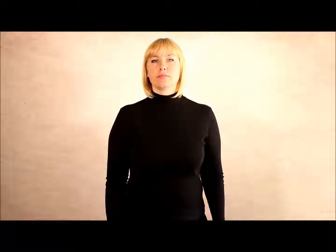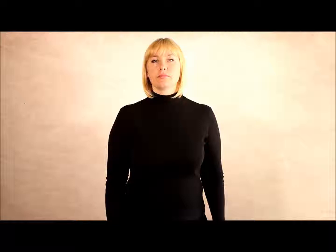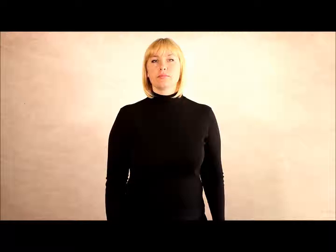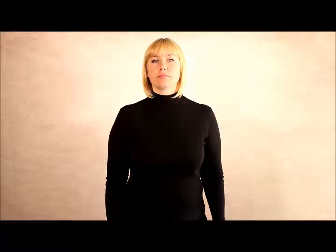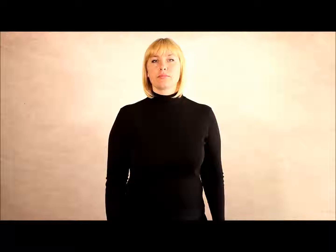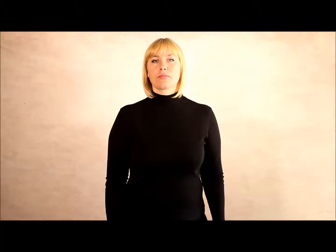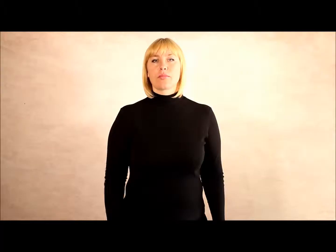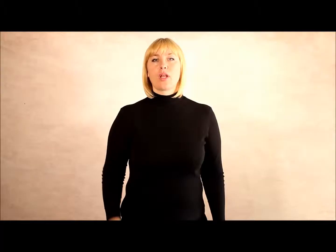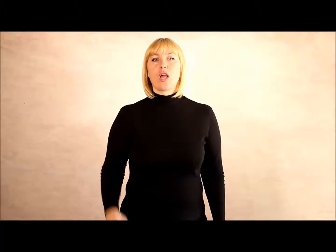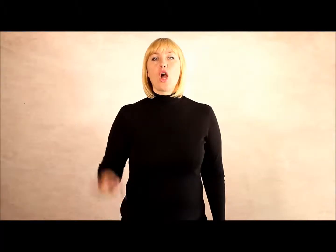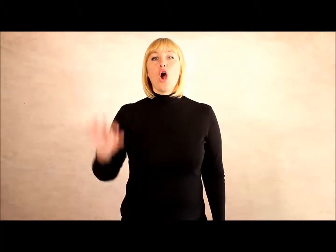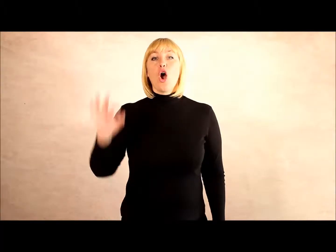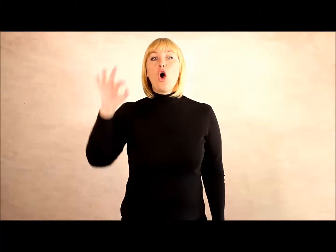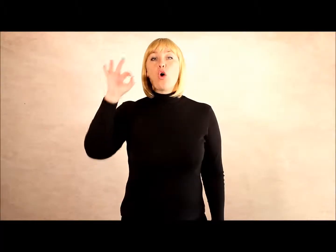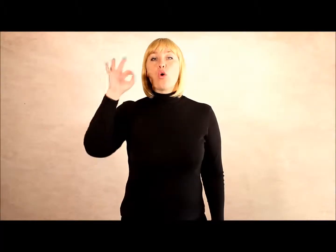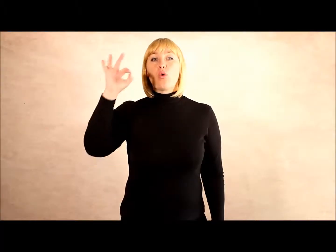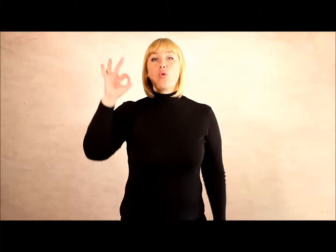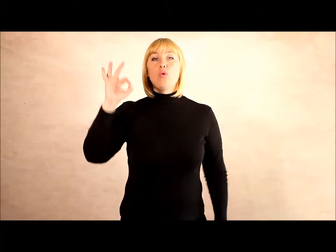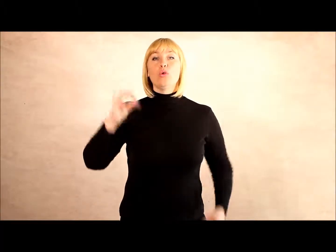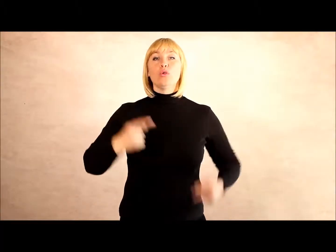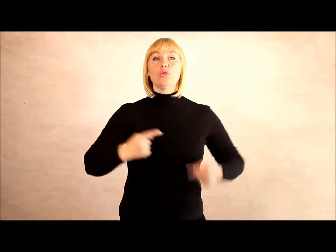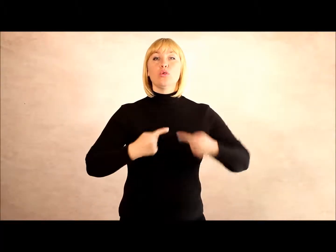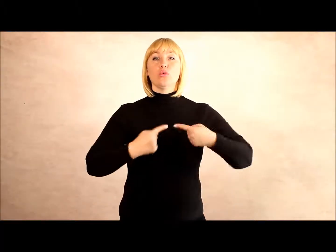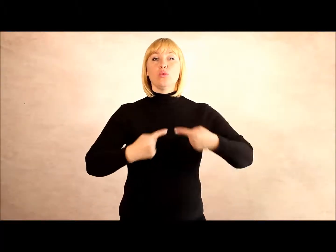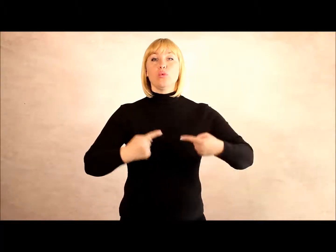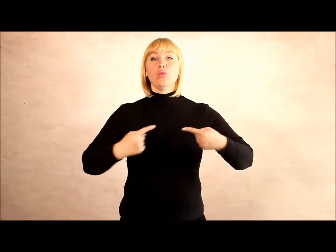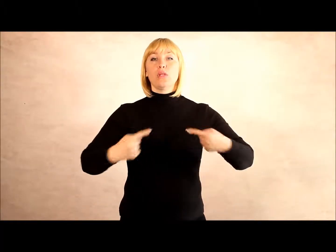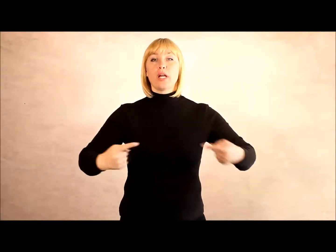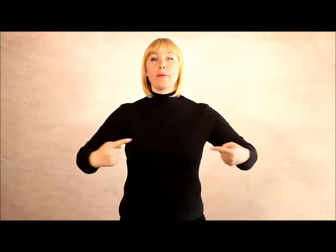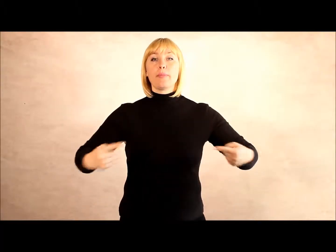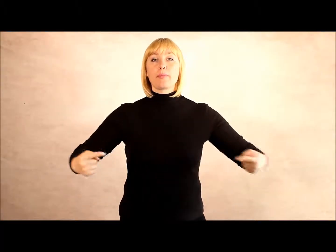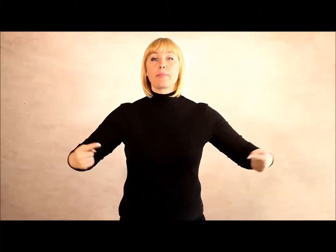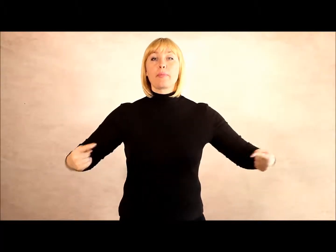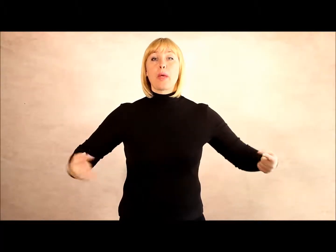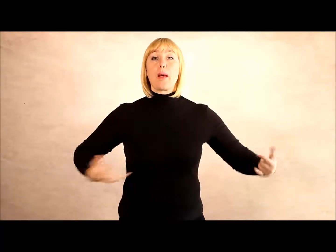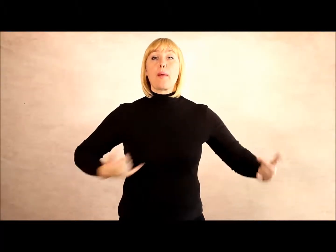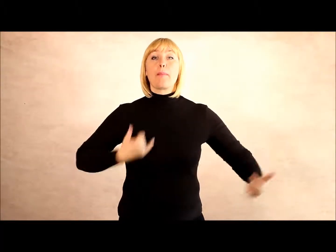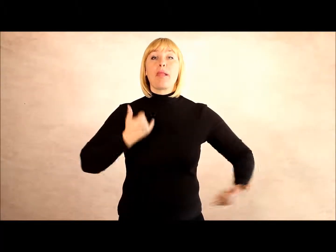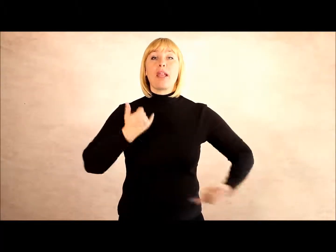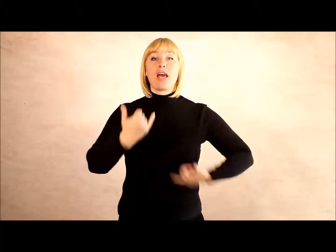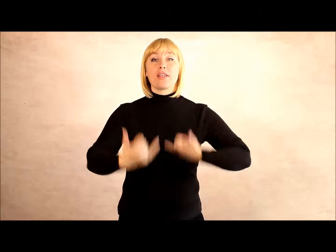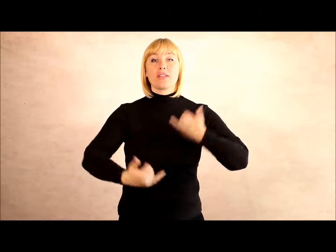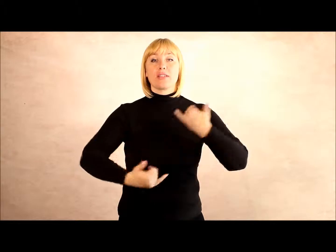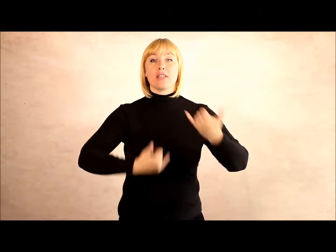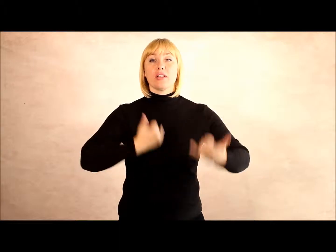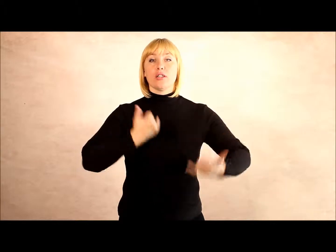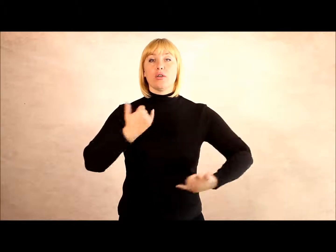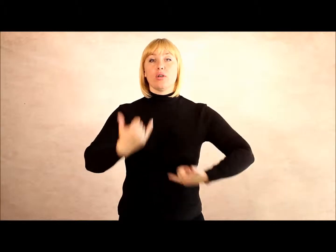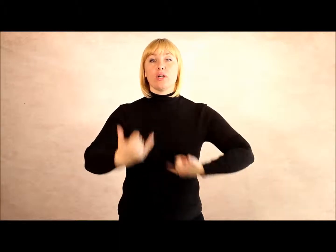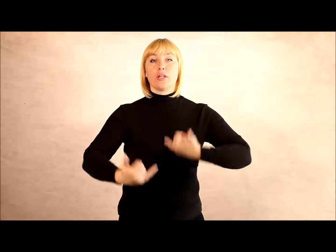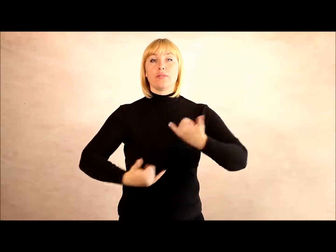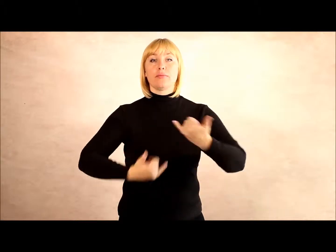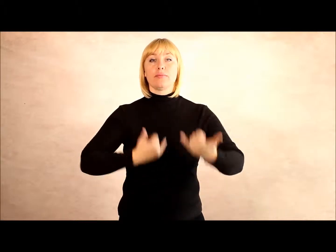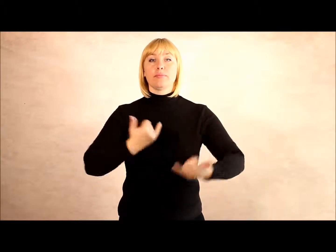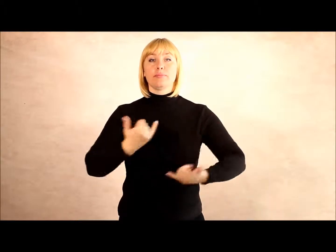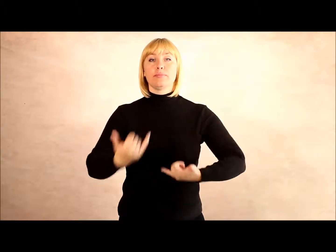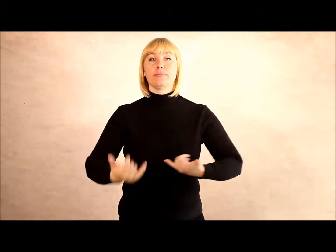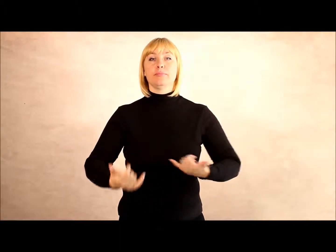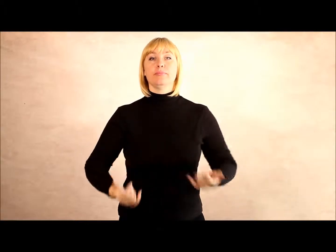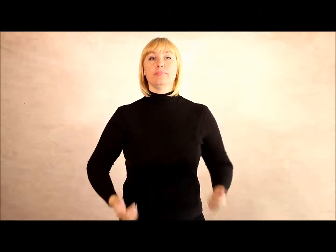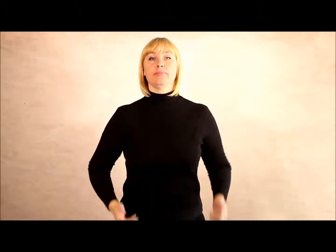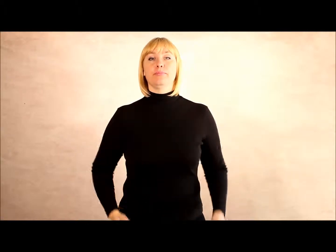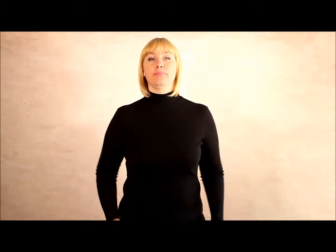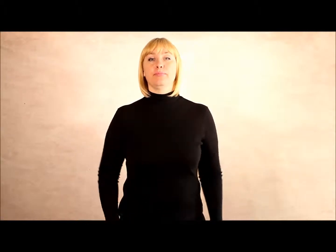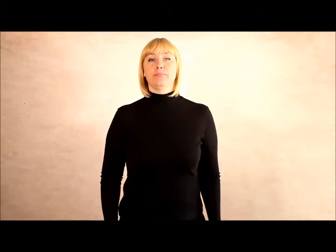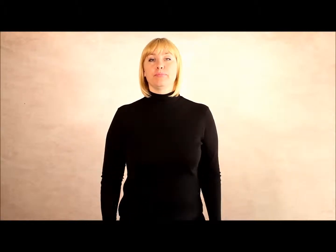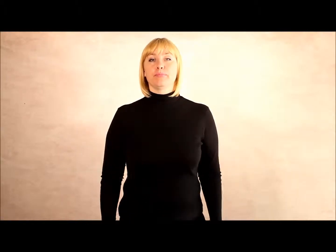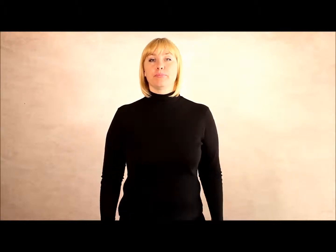Cultura plantelor